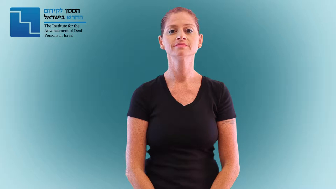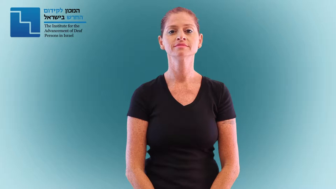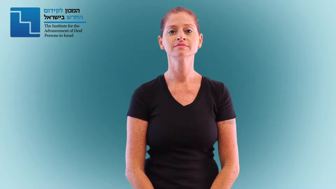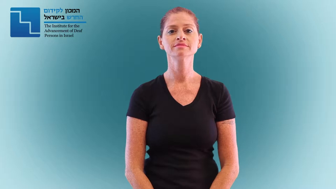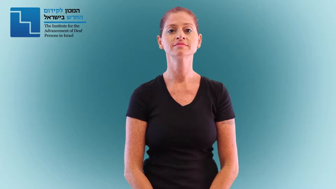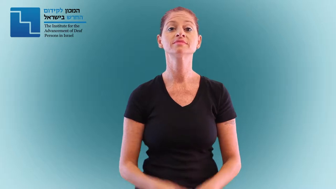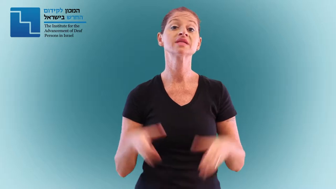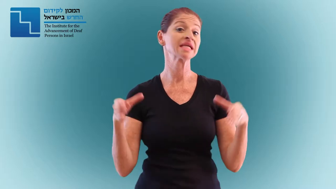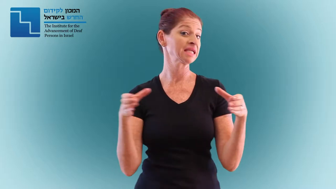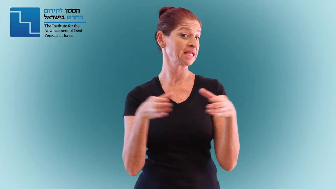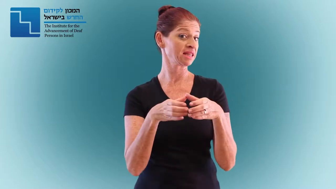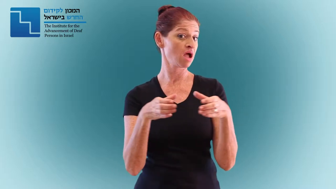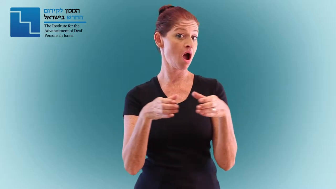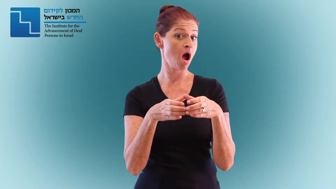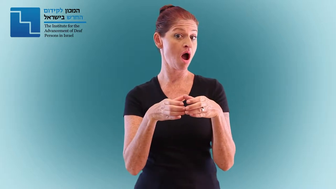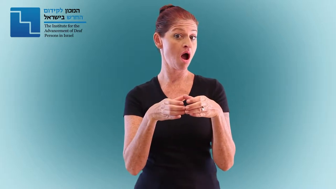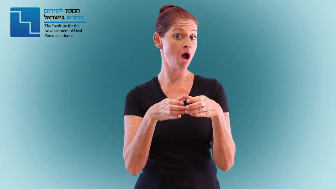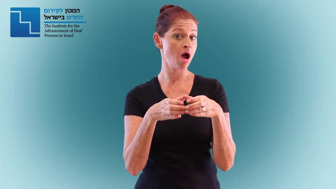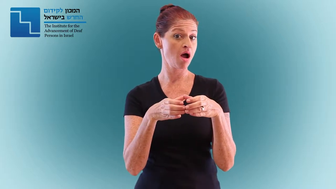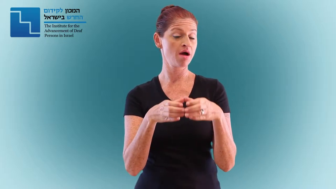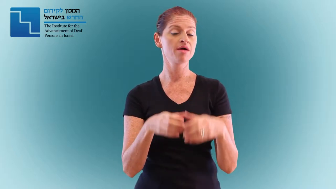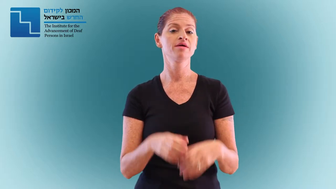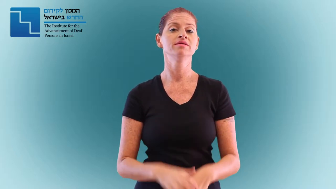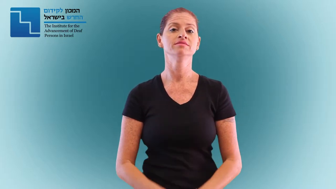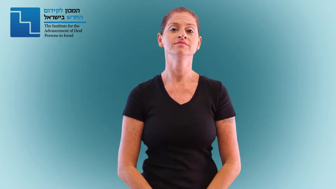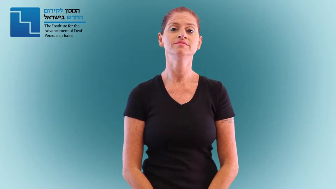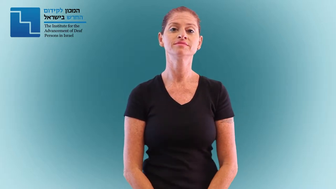כיתה